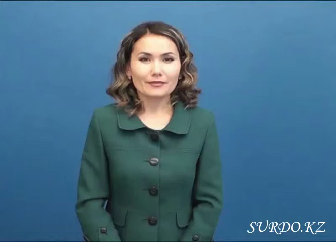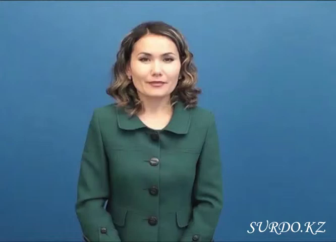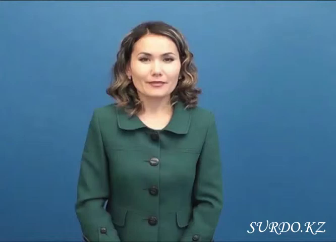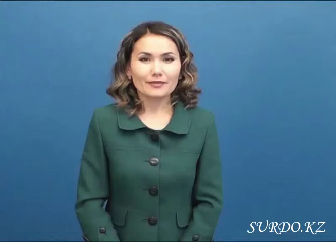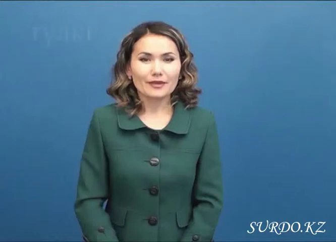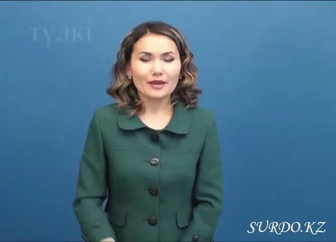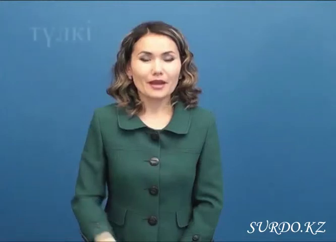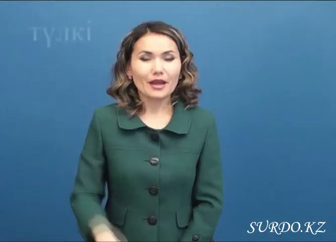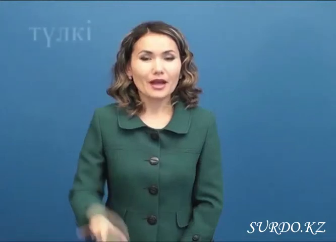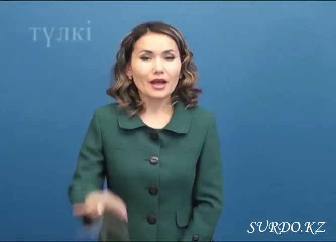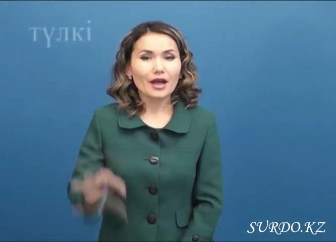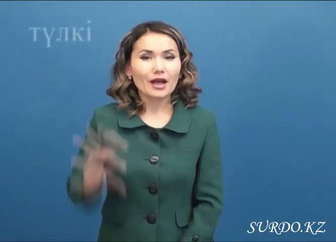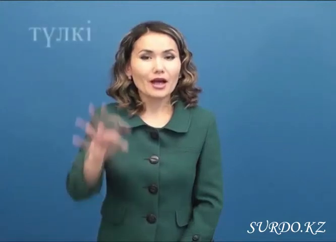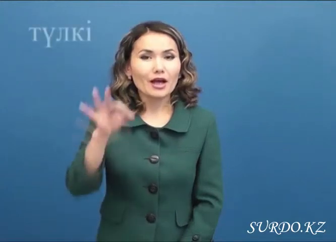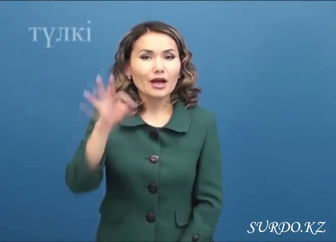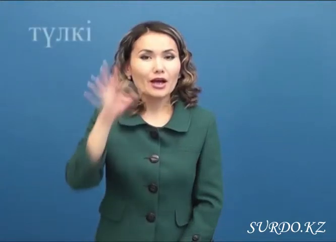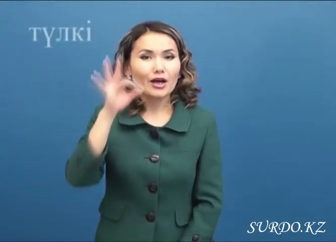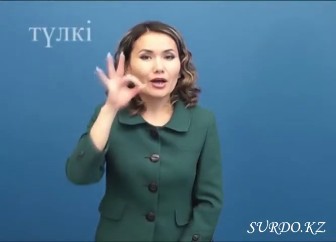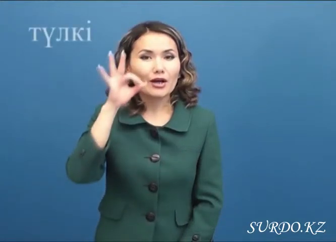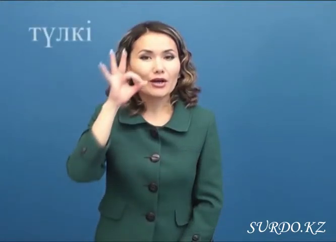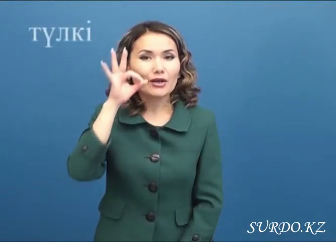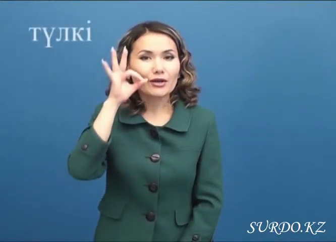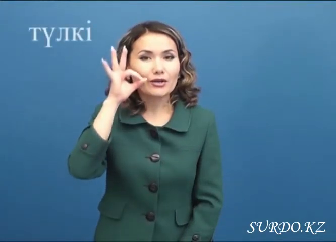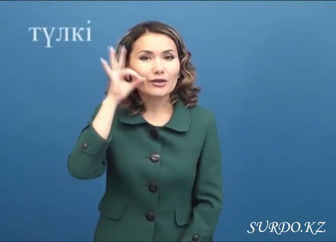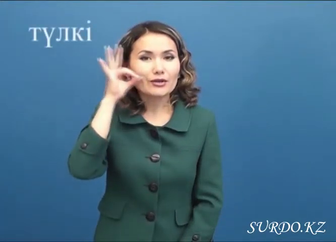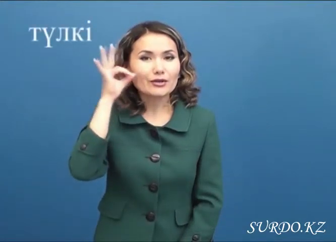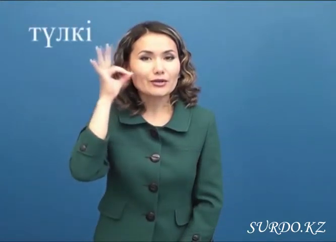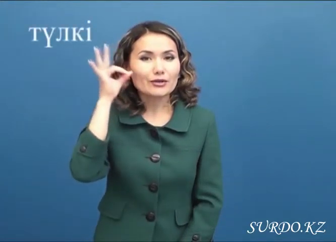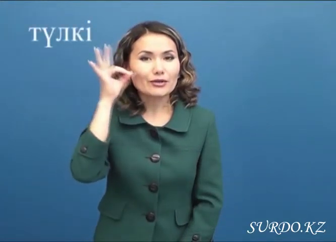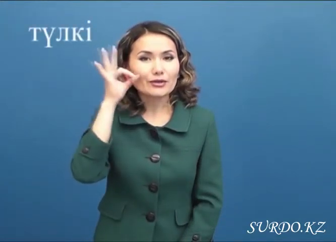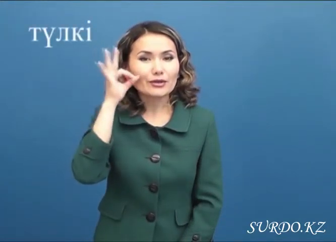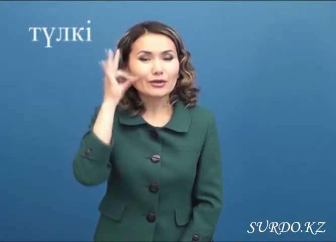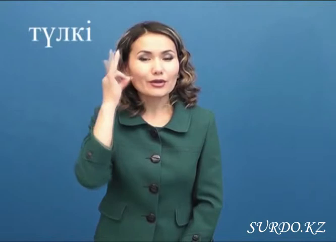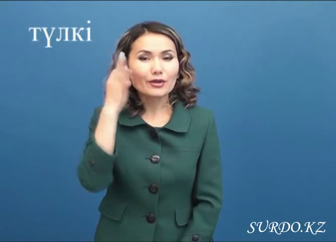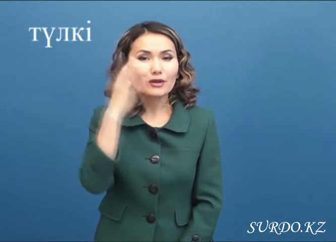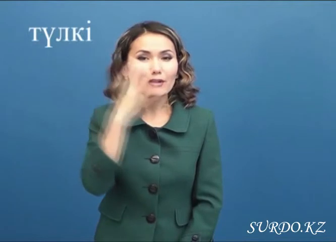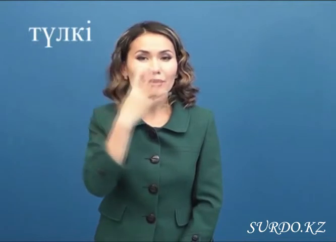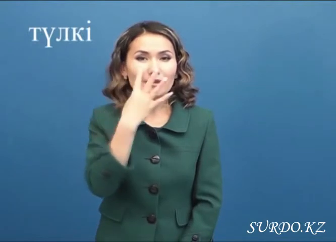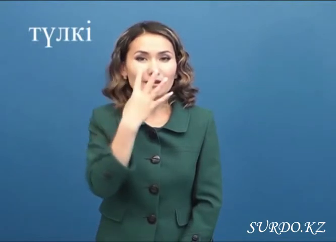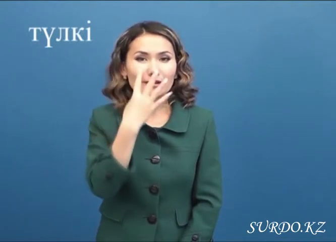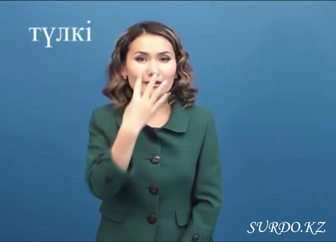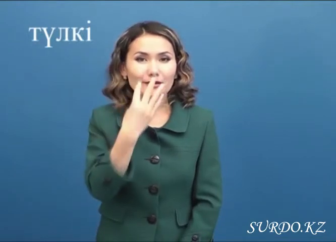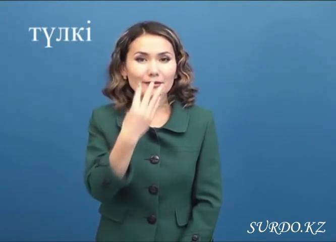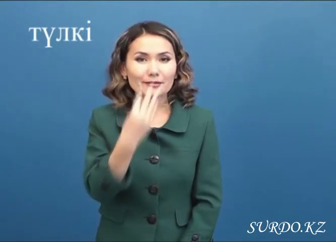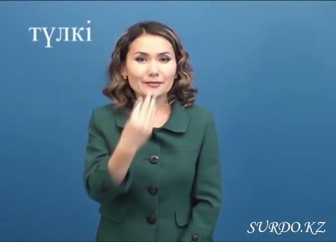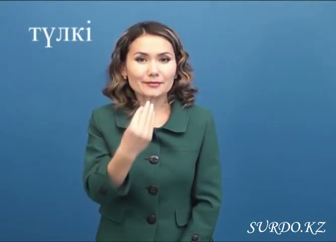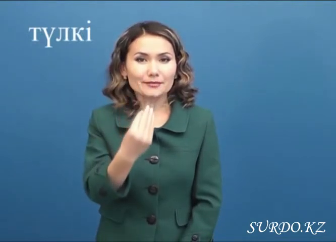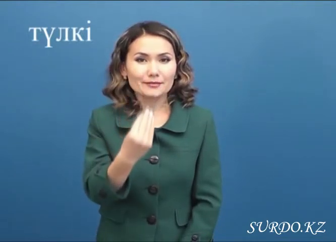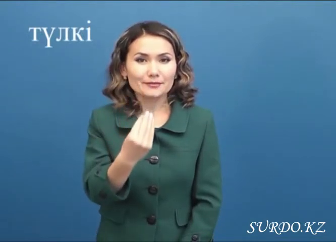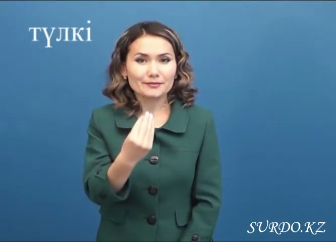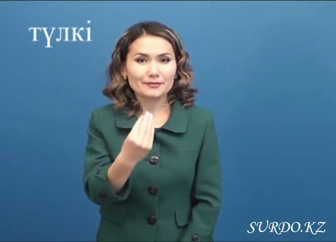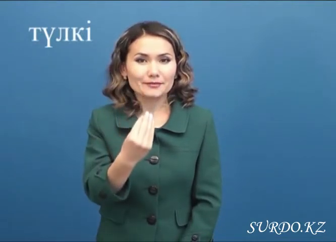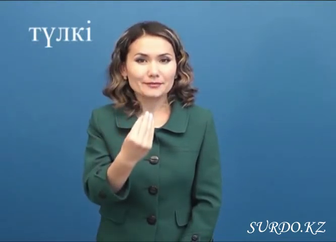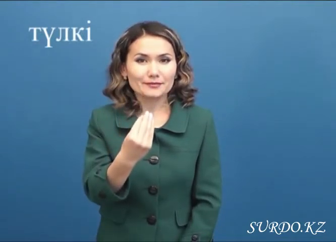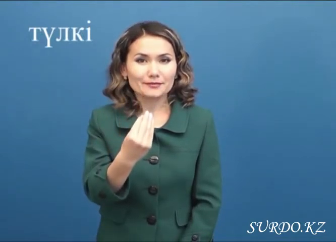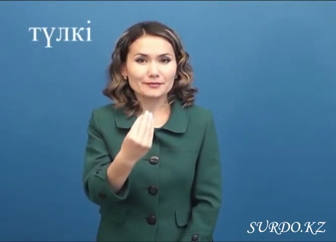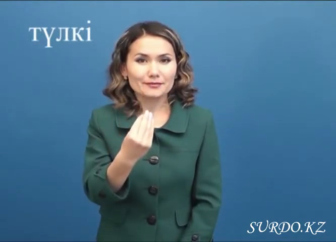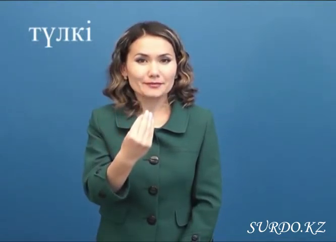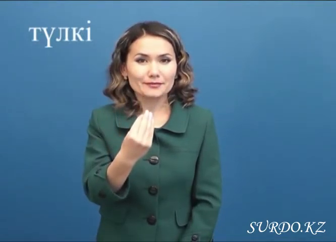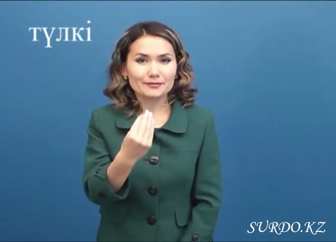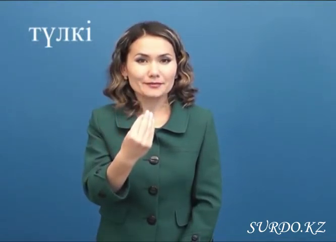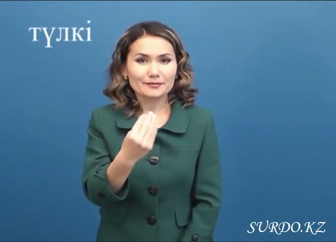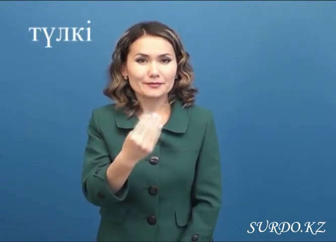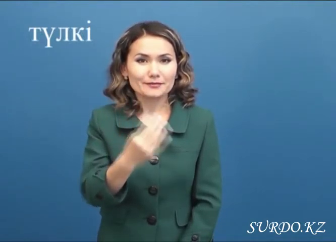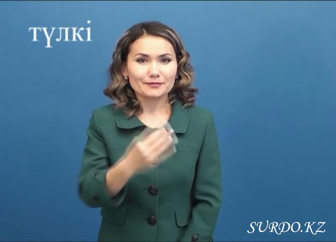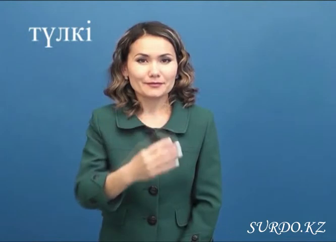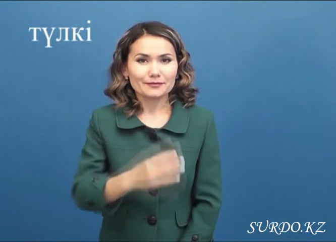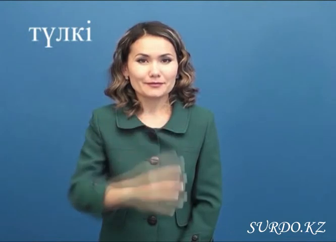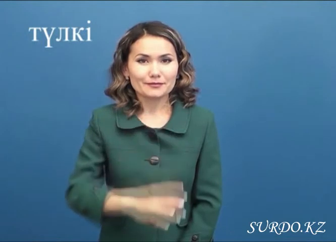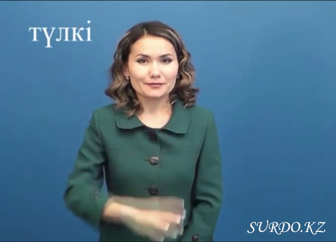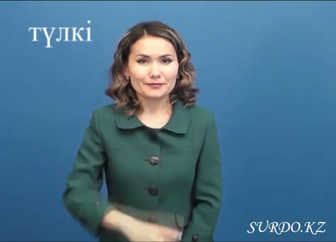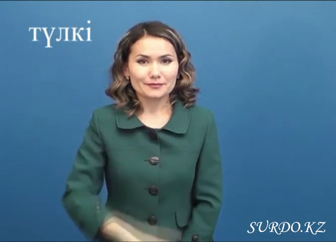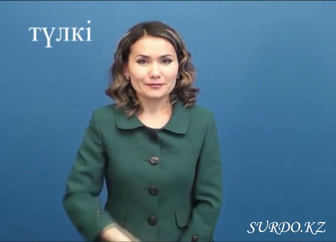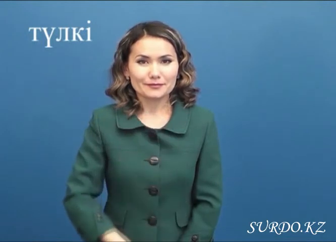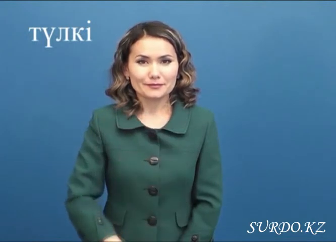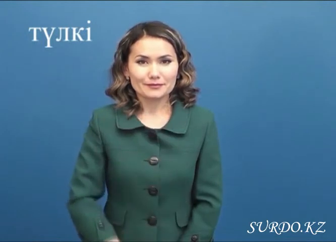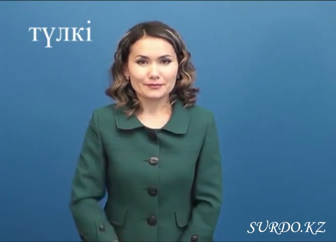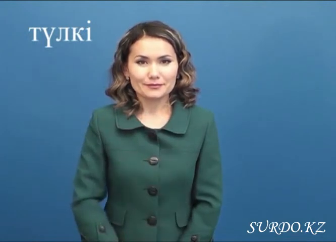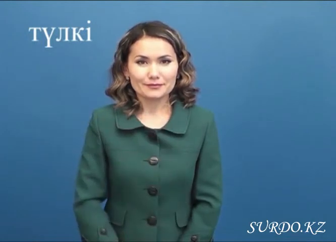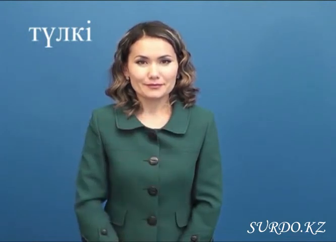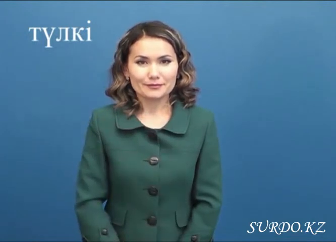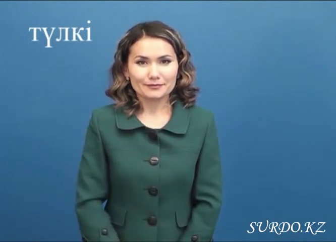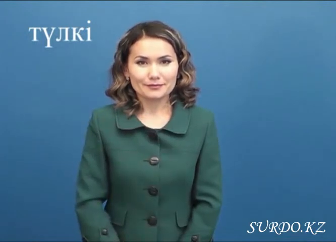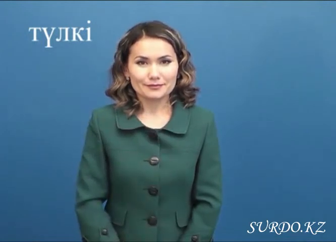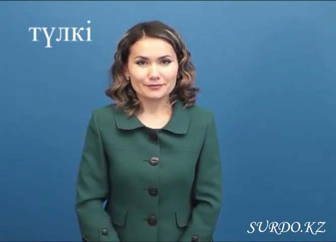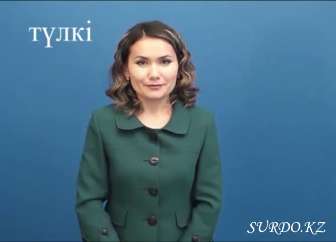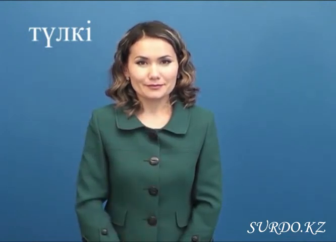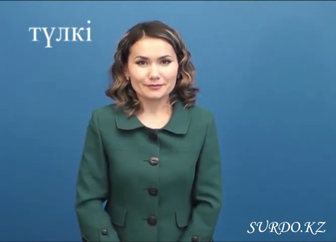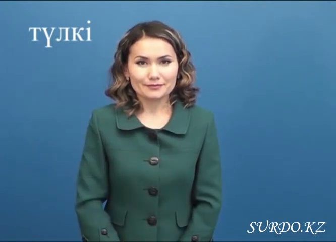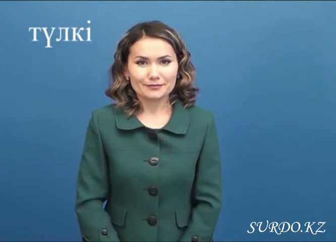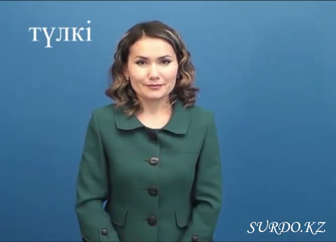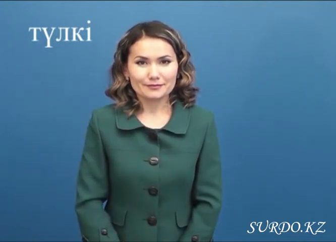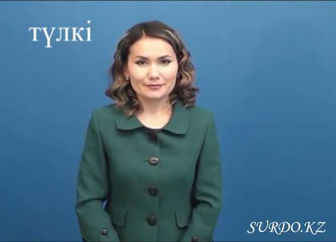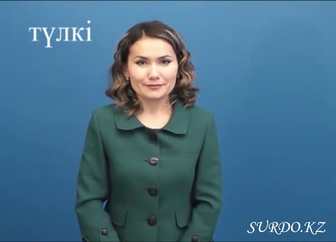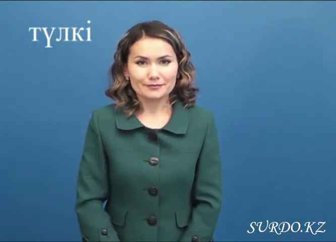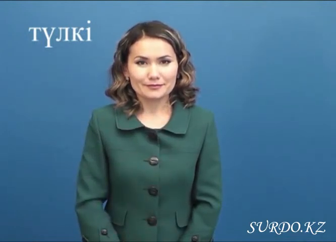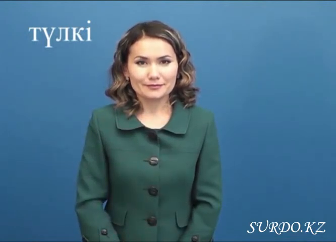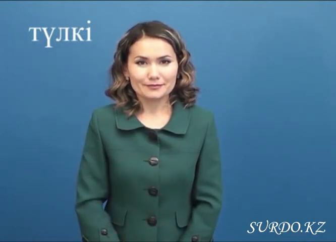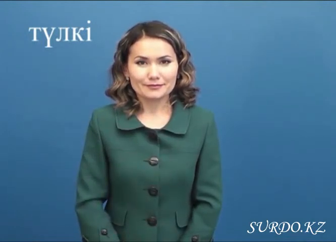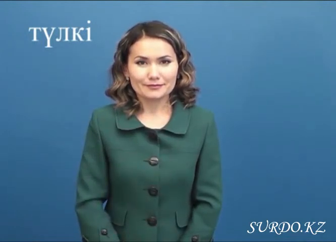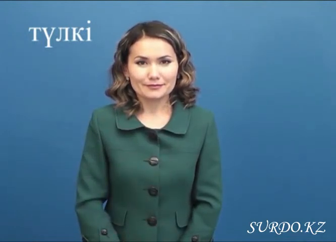Түлкі